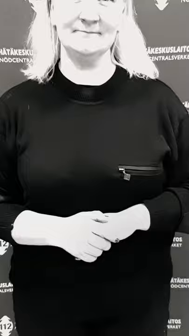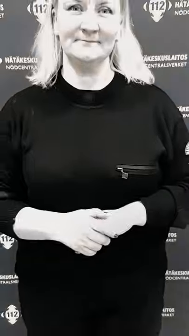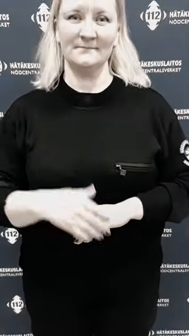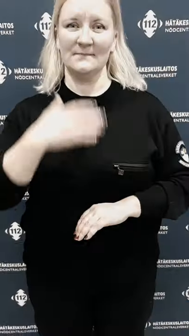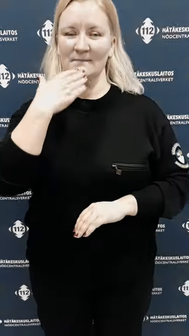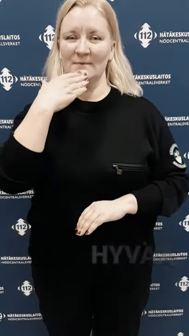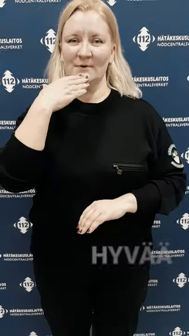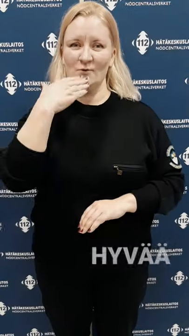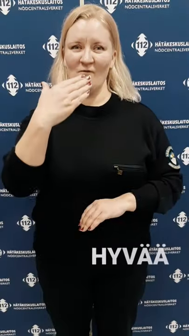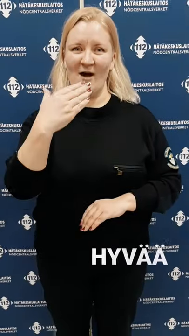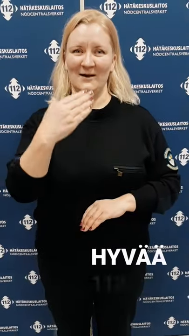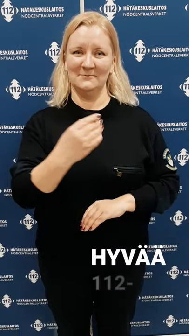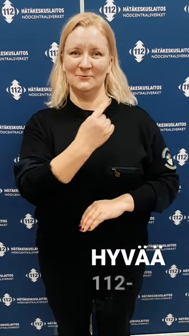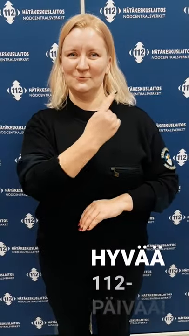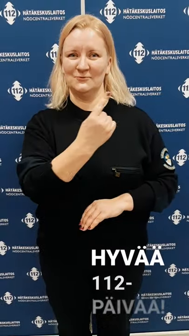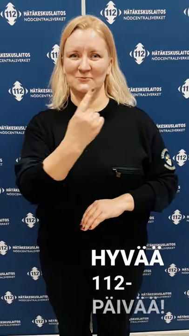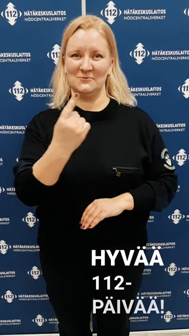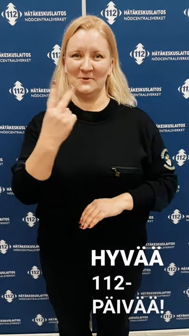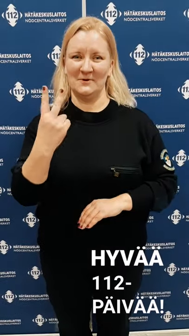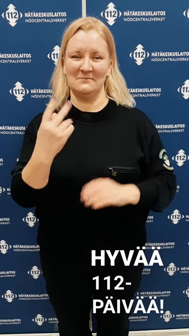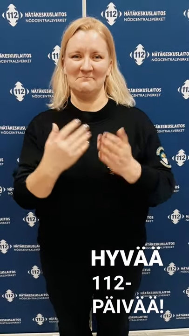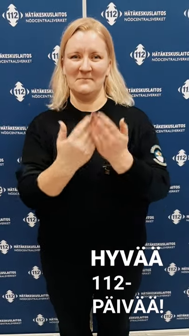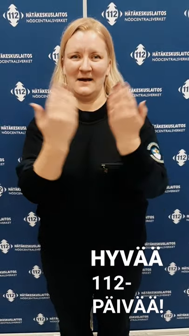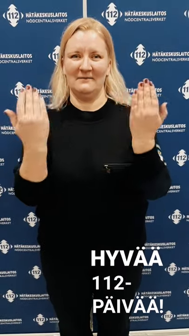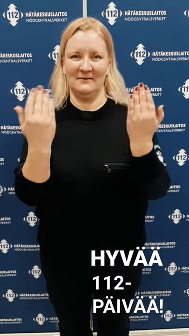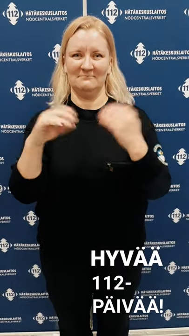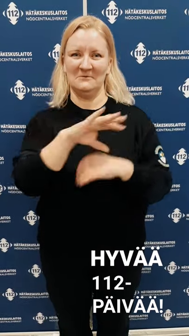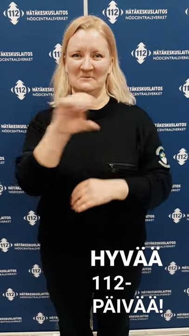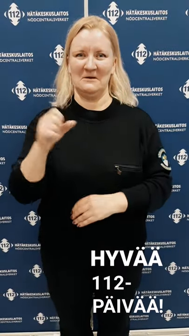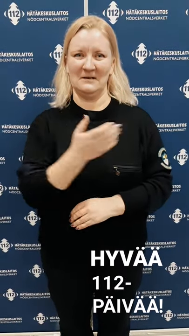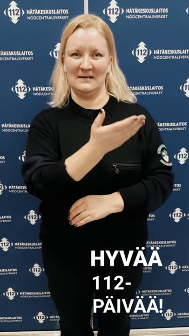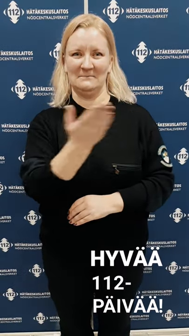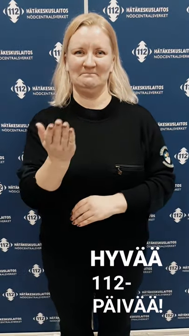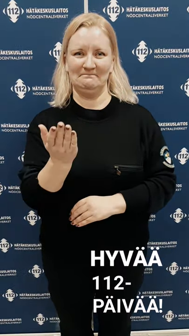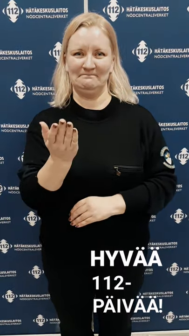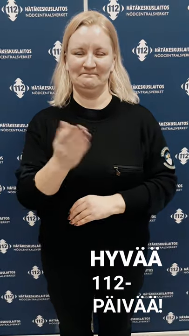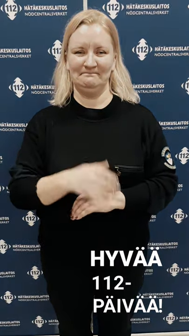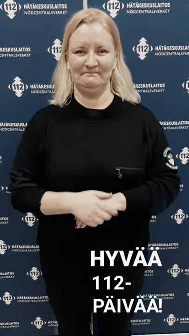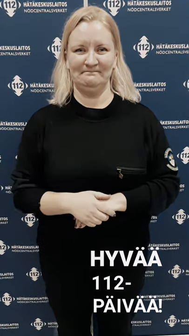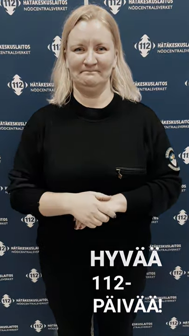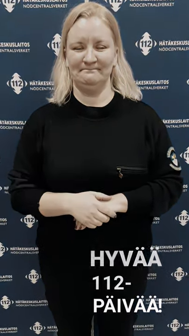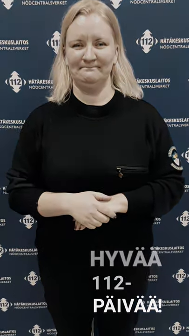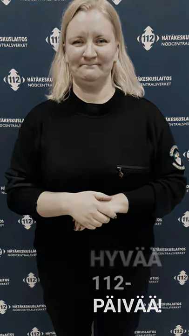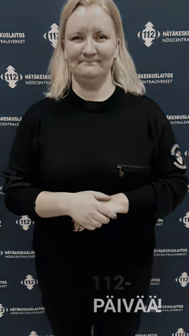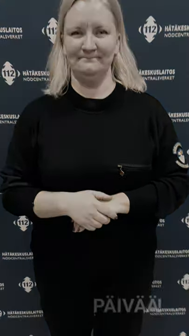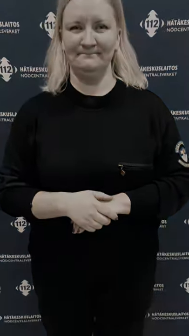Hyvaa 112 päivää!